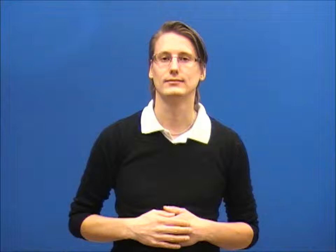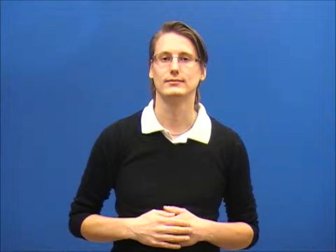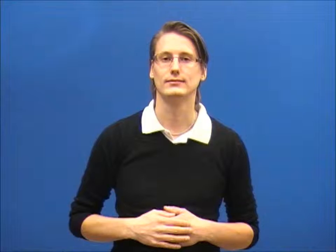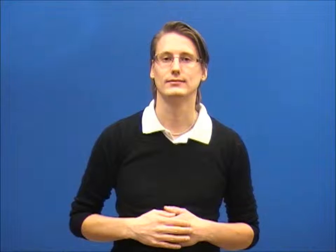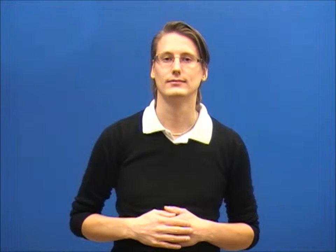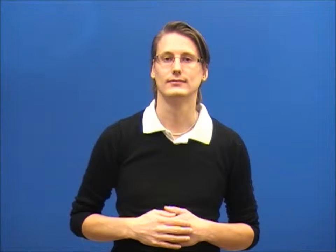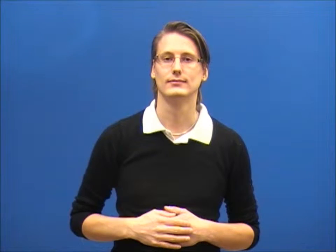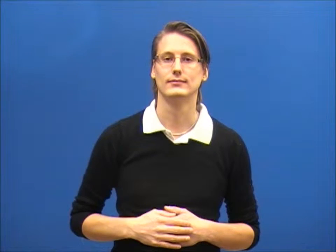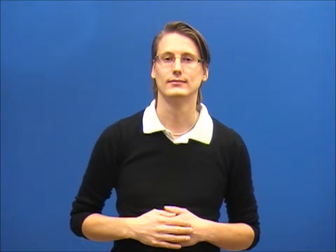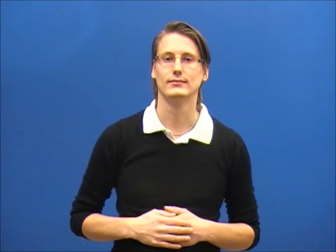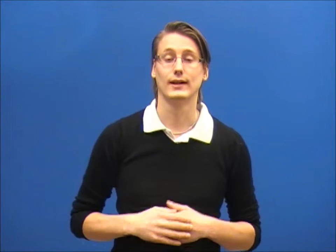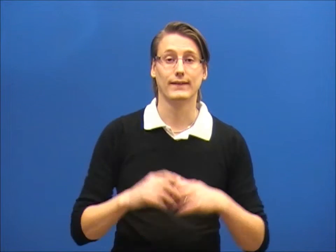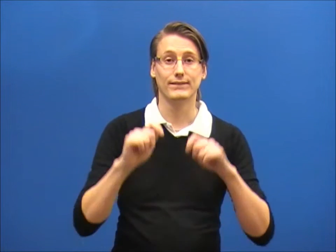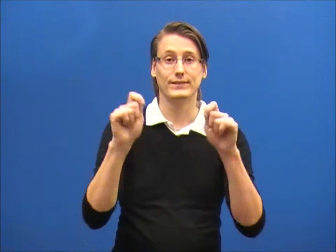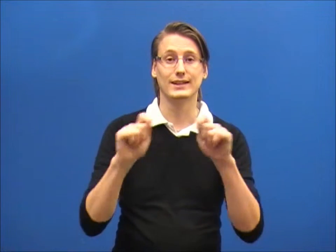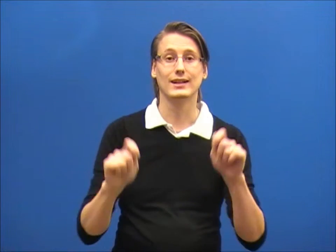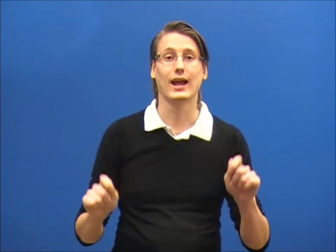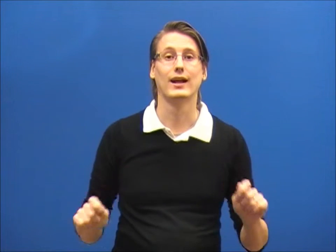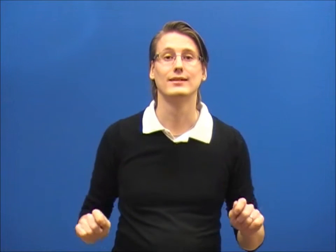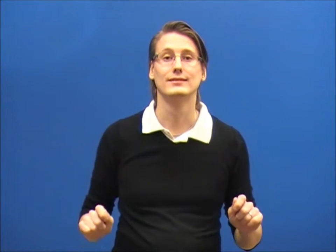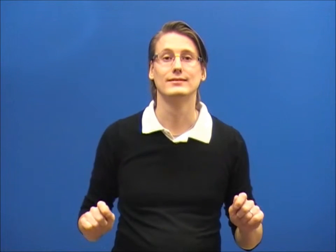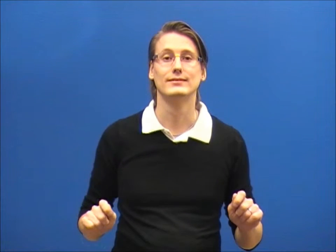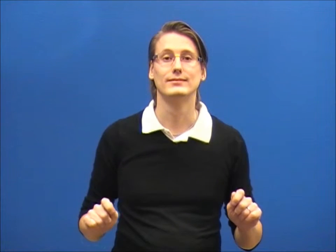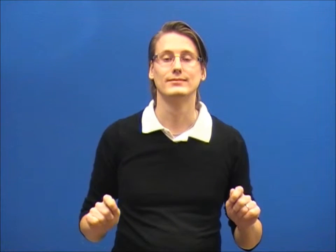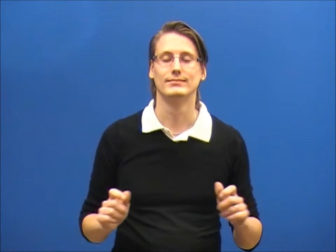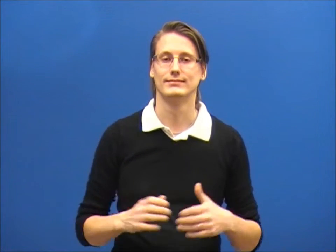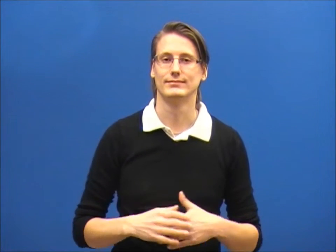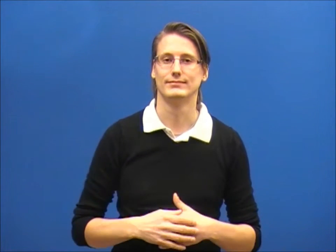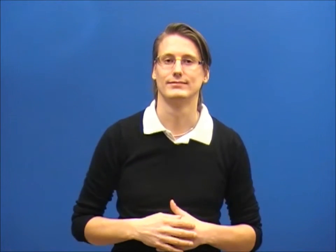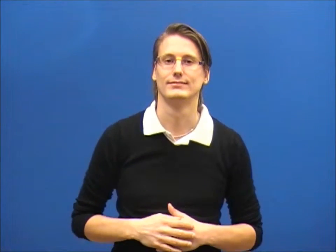FIRA